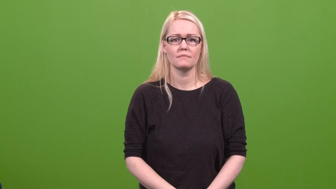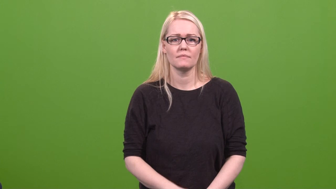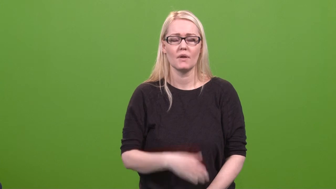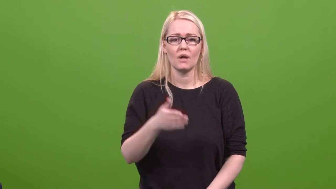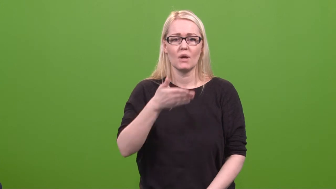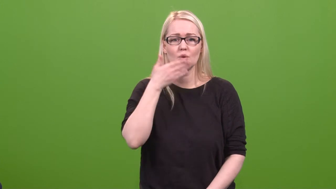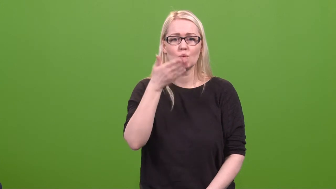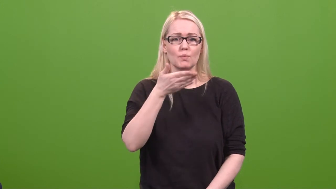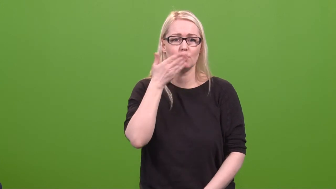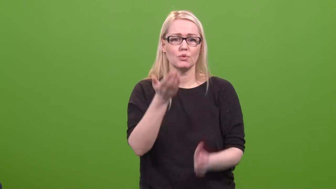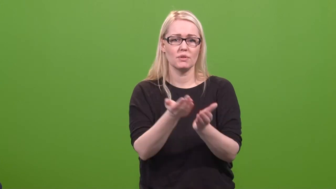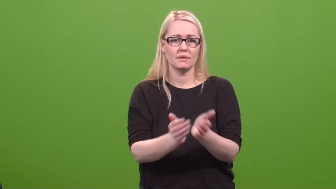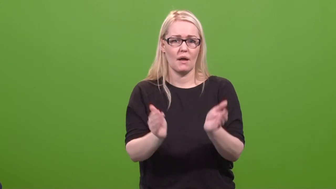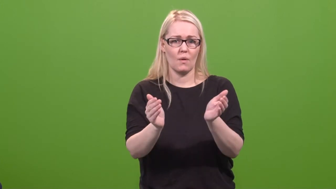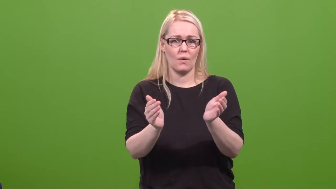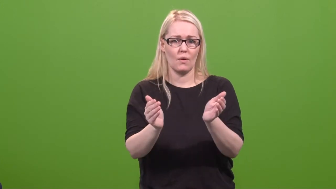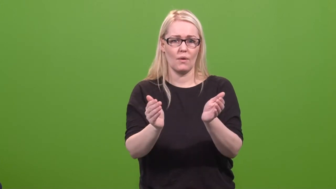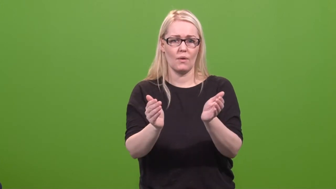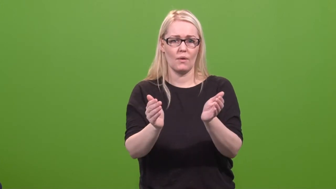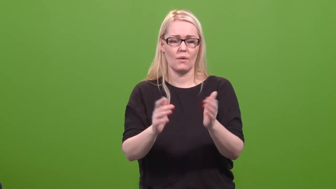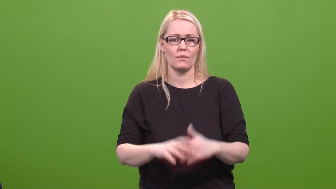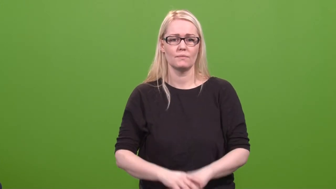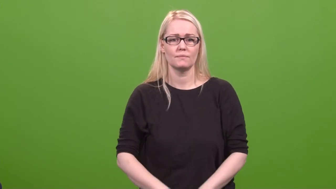Súpuskál